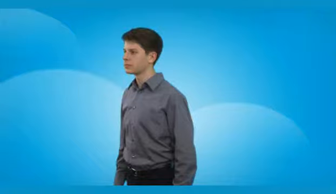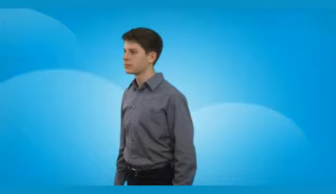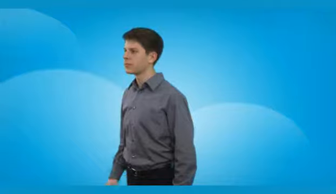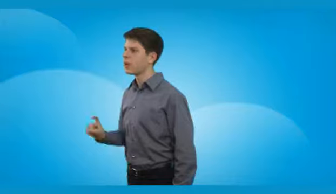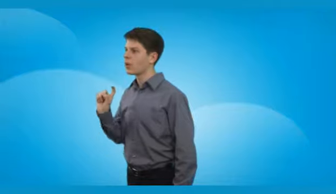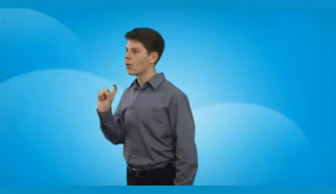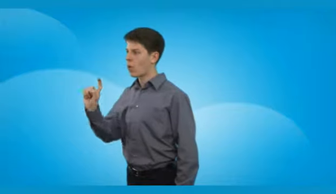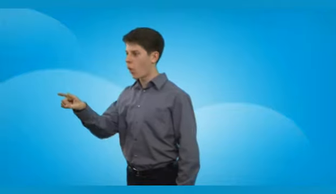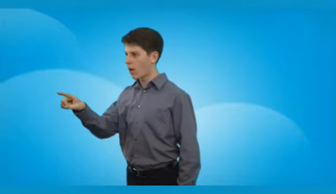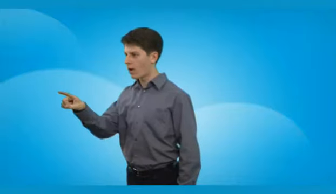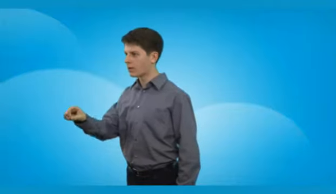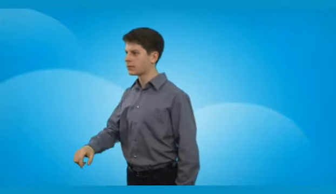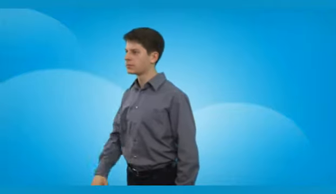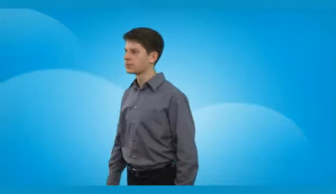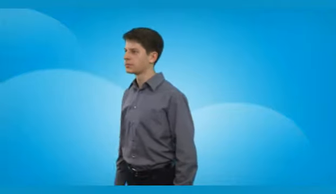Gól